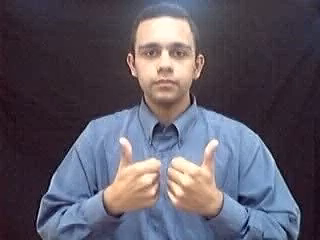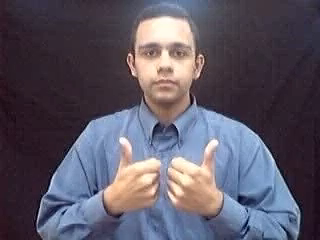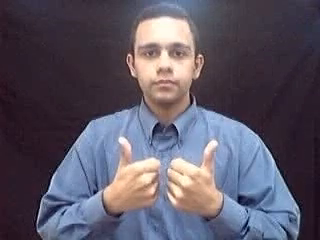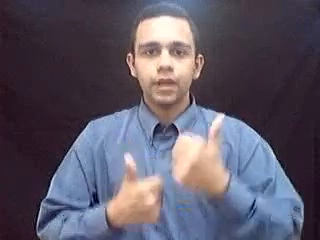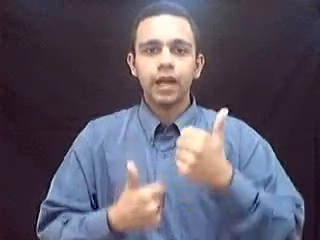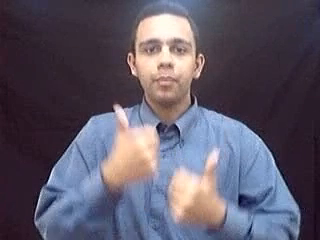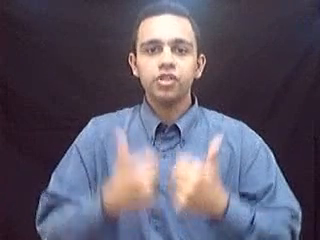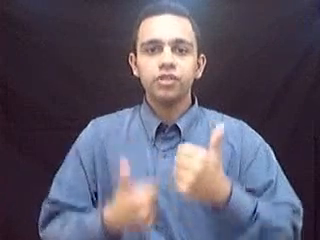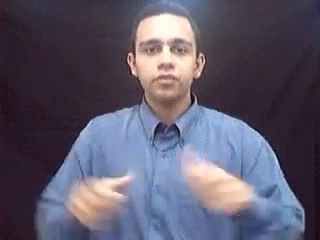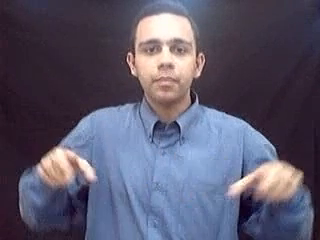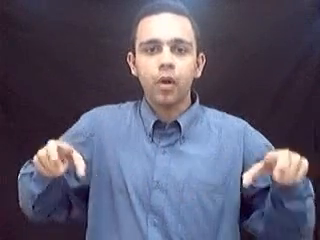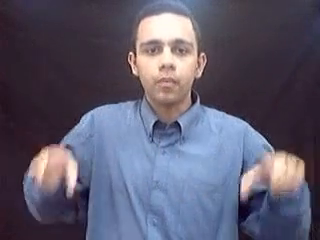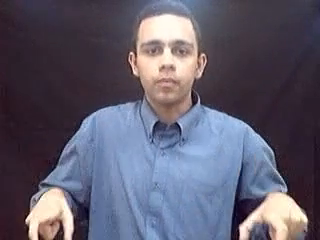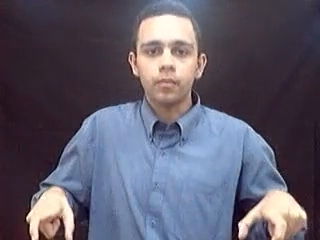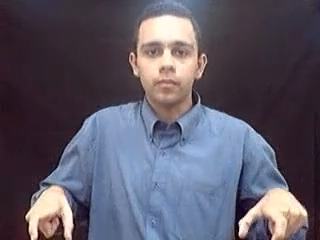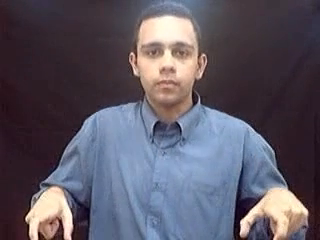campo de futebol